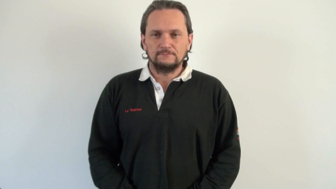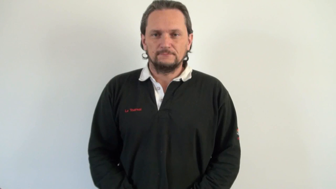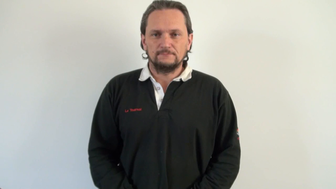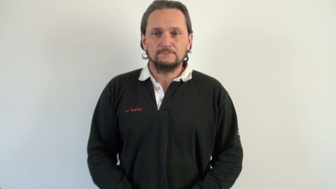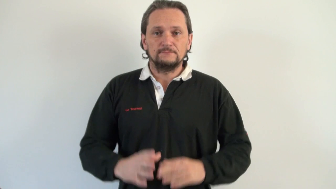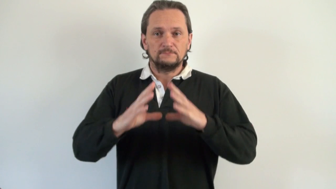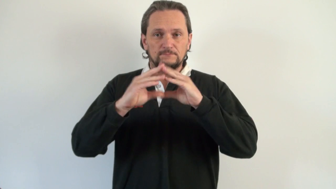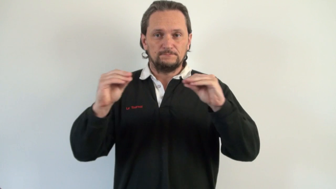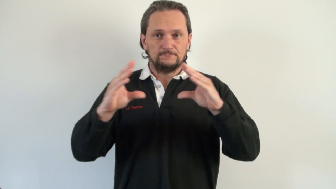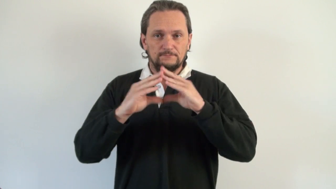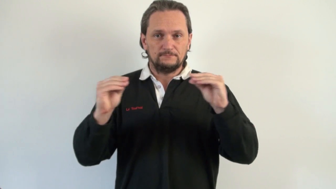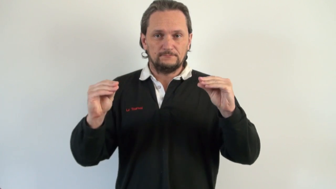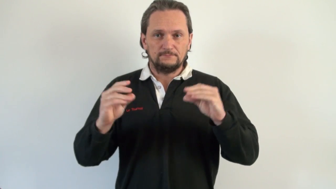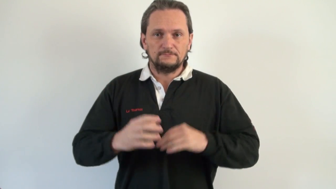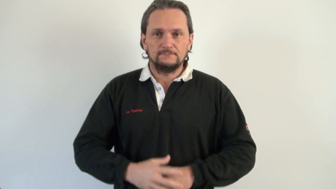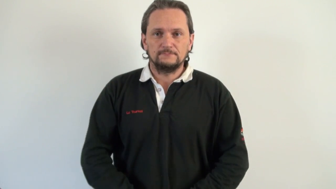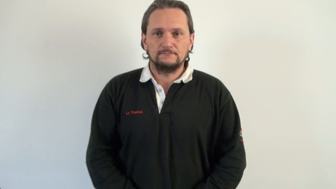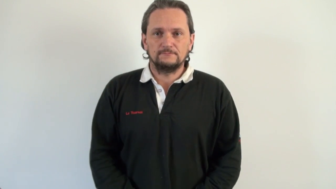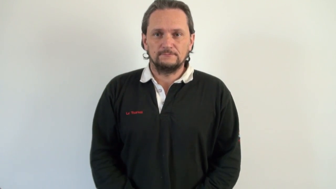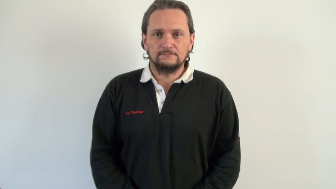Roumaine